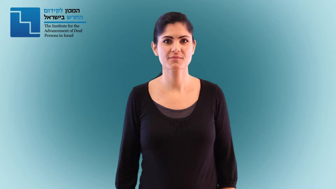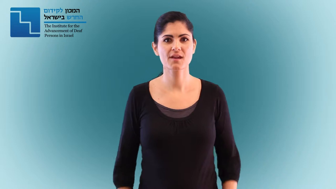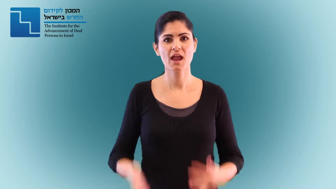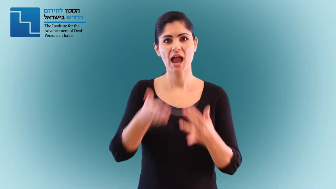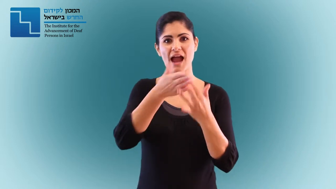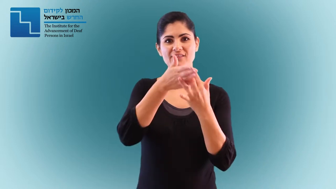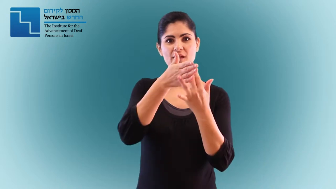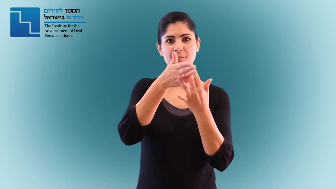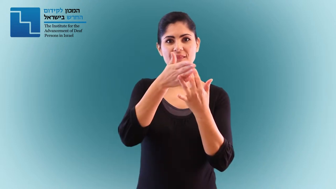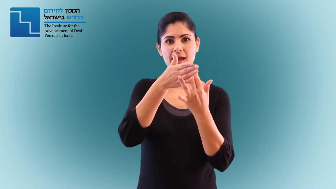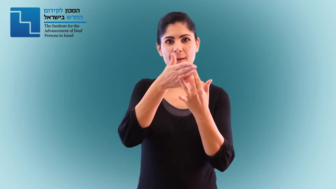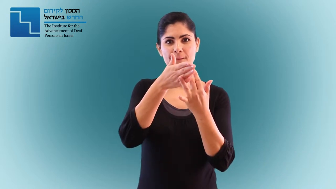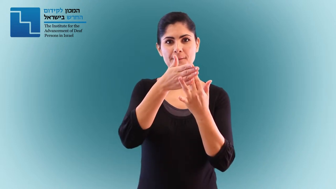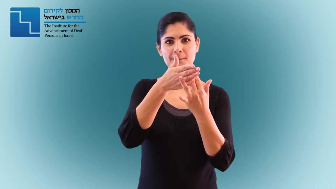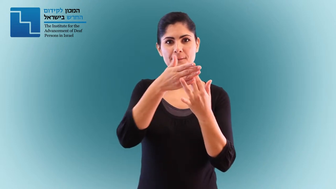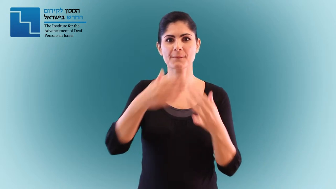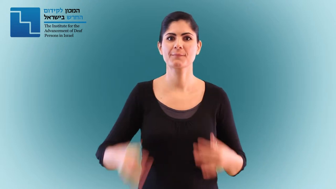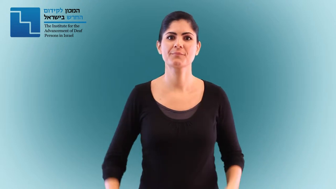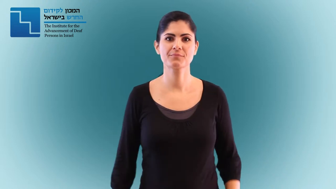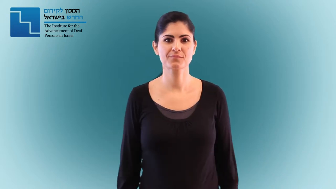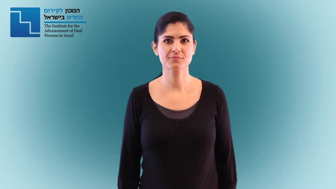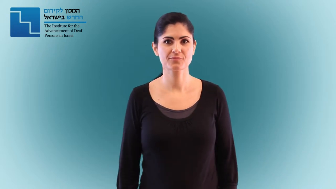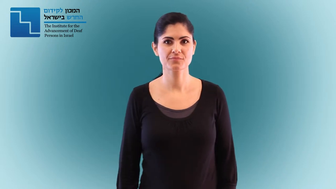חטיבת ביניים